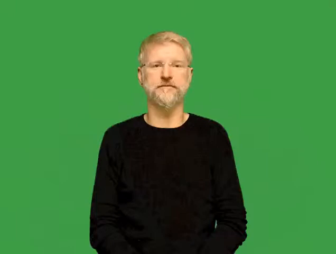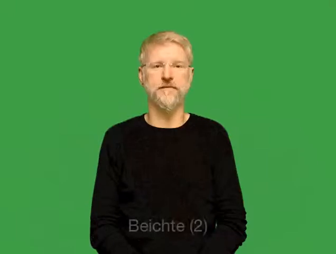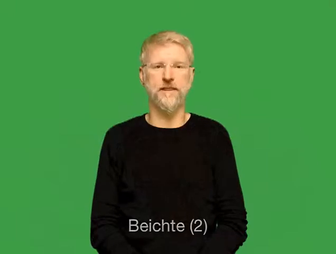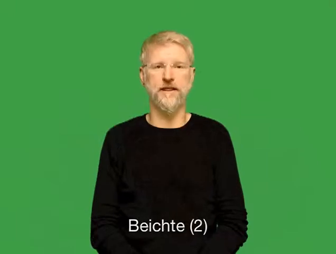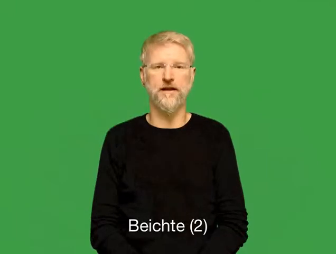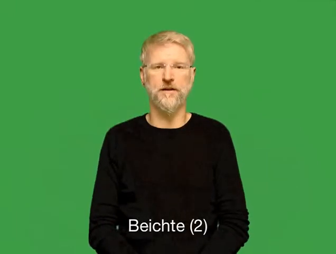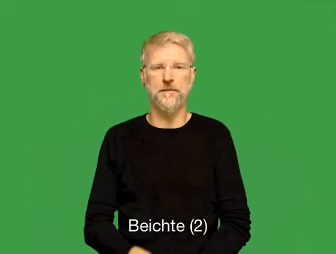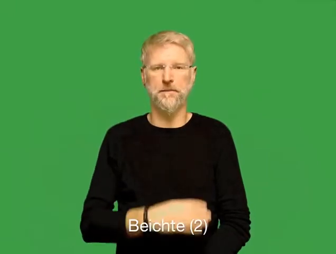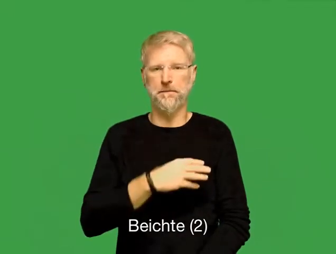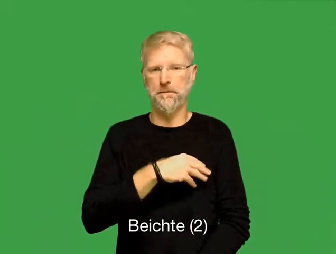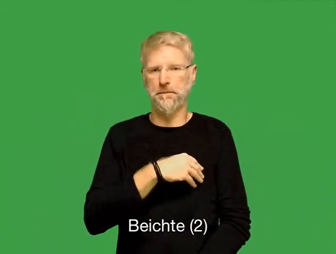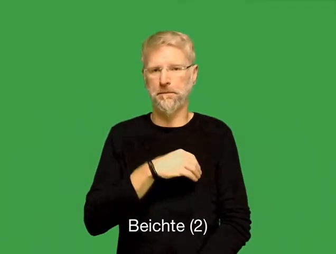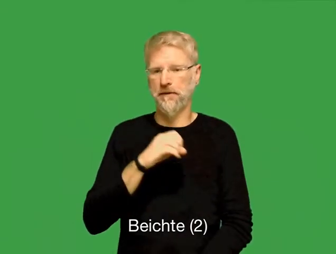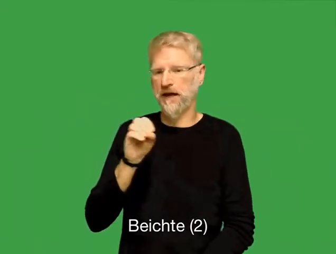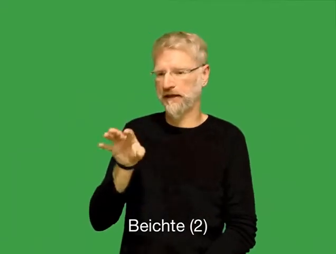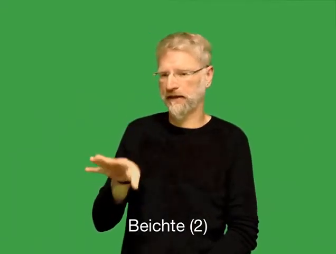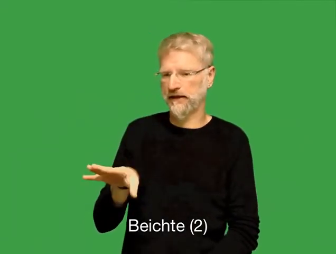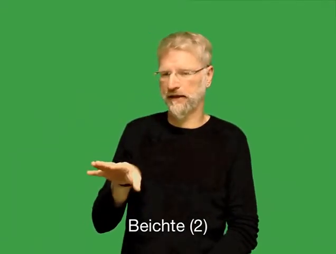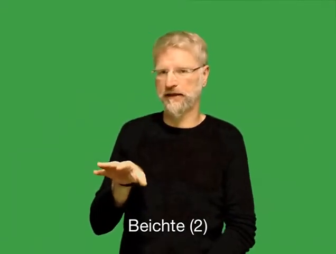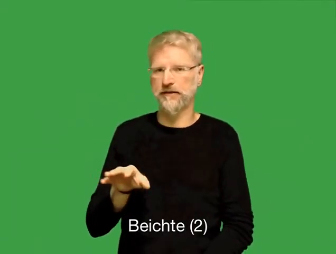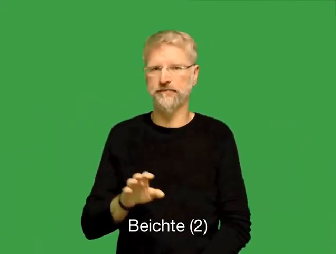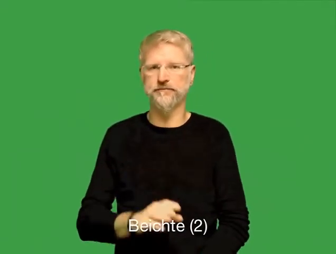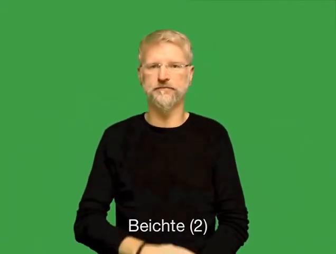Beichte